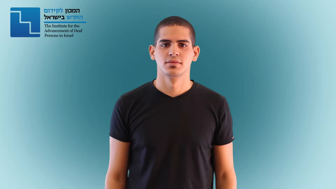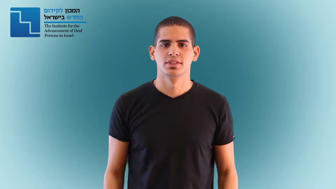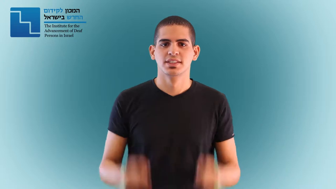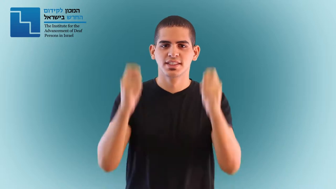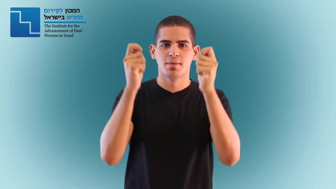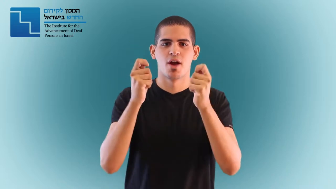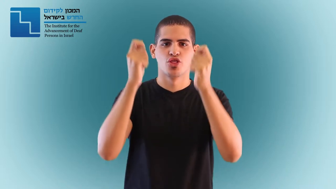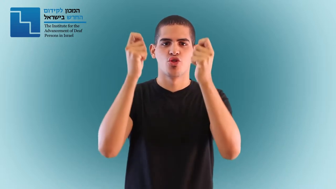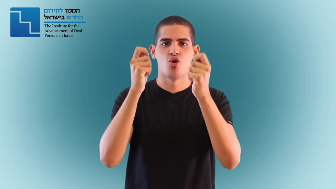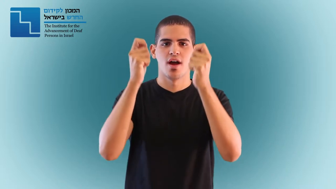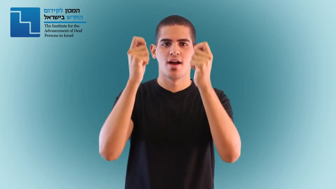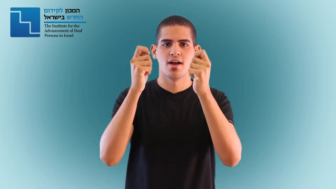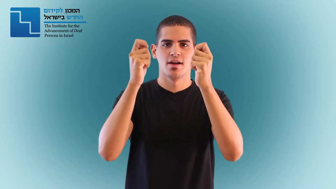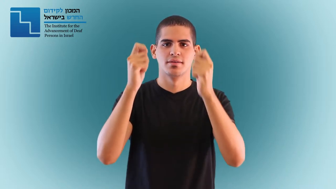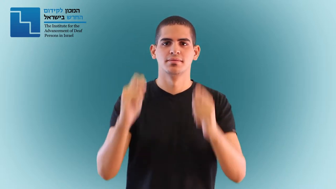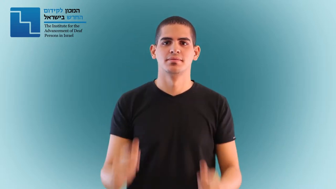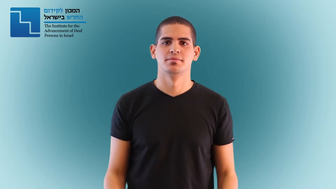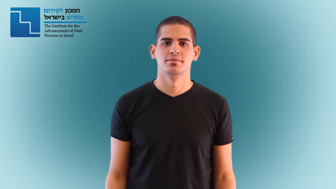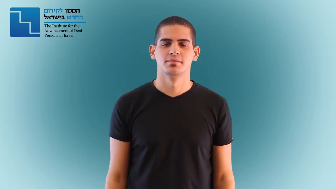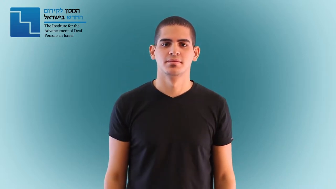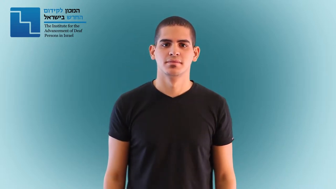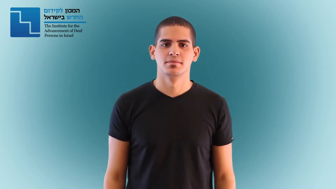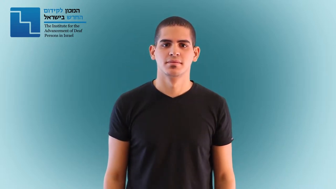שמחת תורה